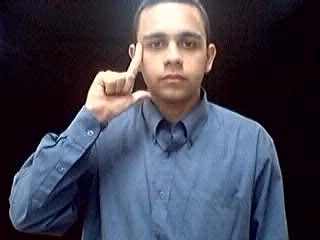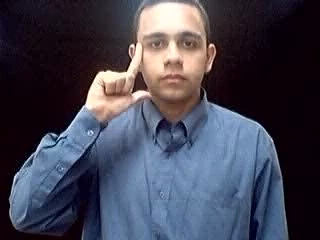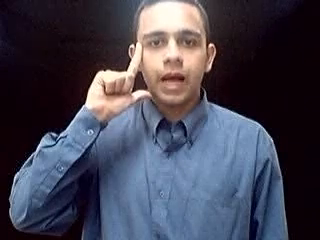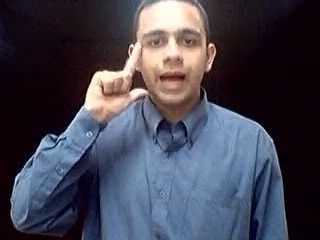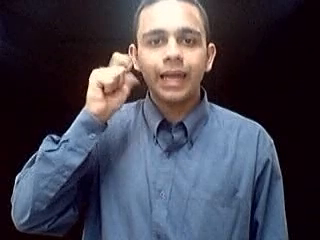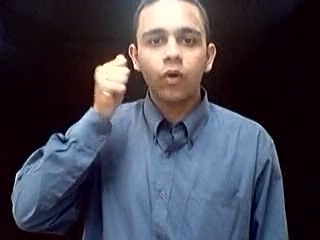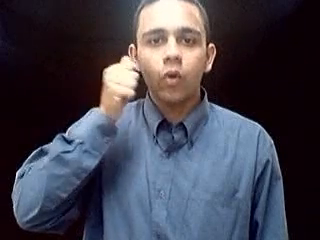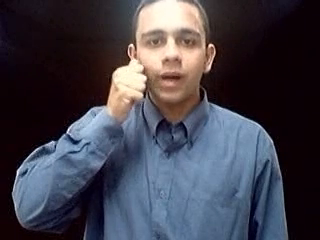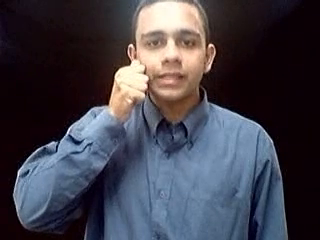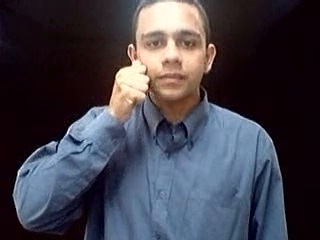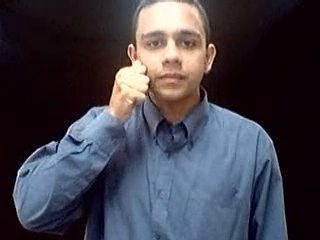alagoas